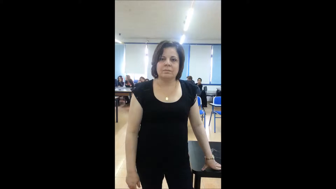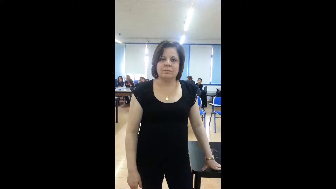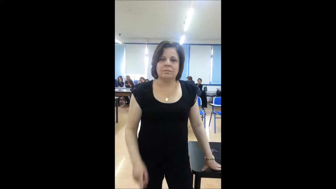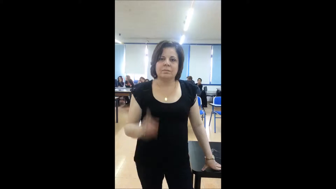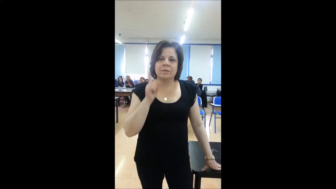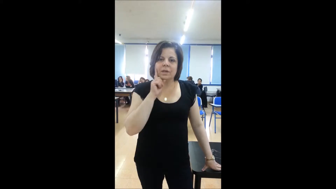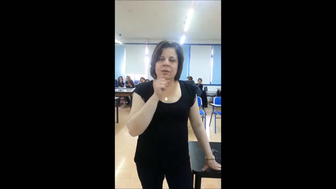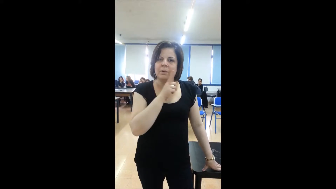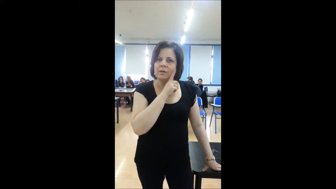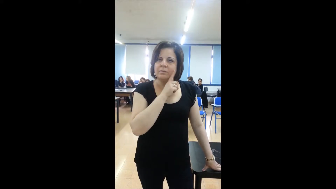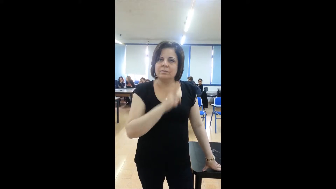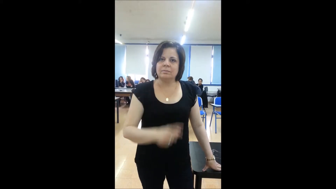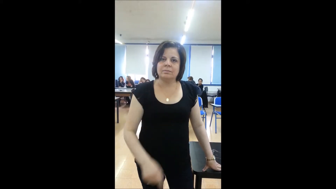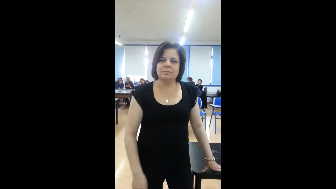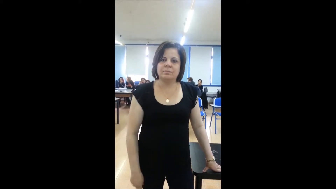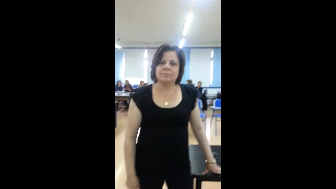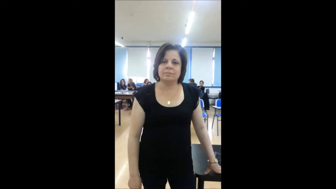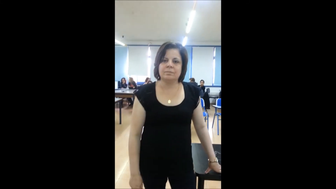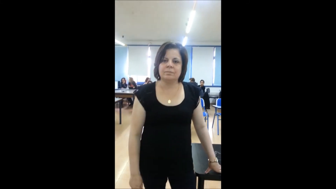אמא